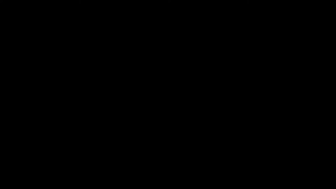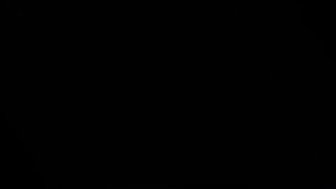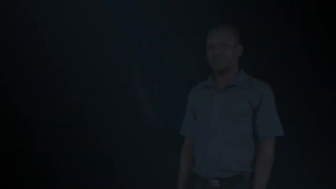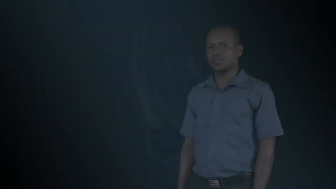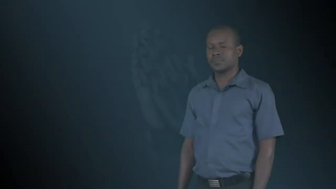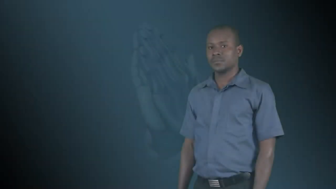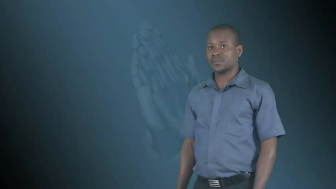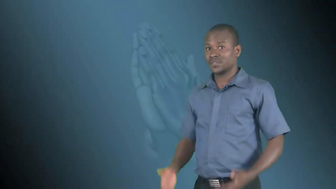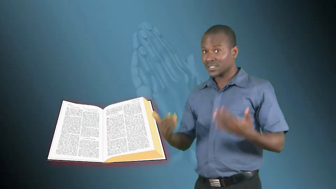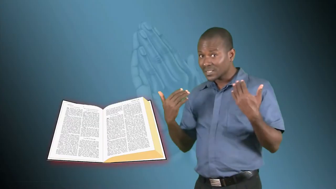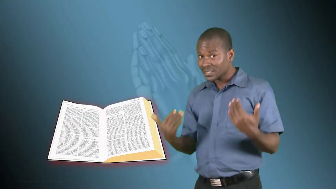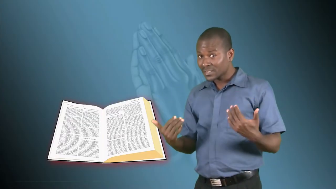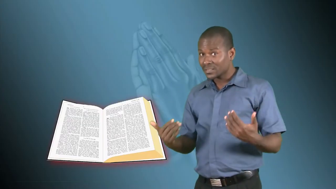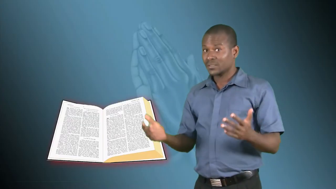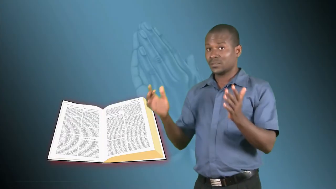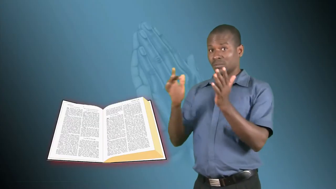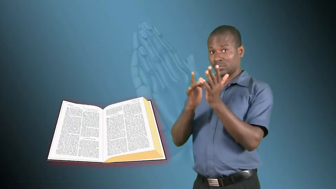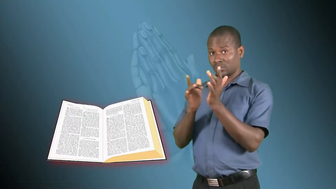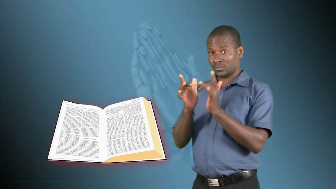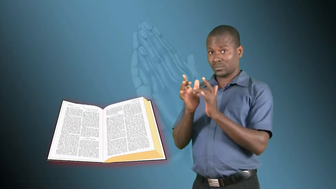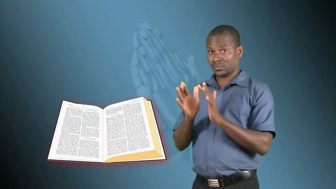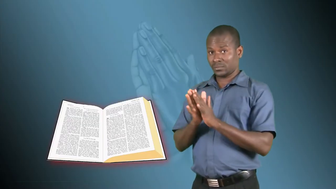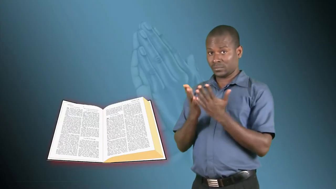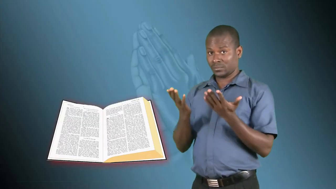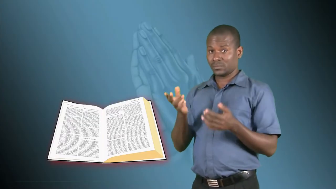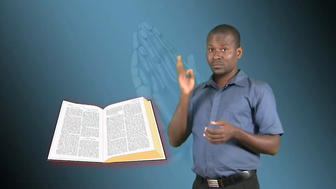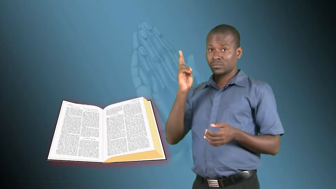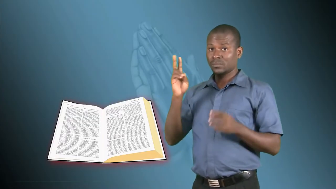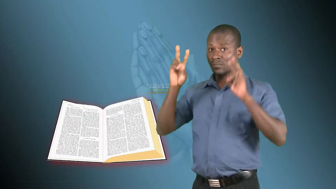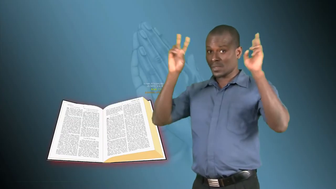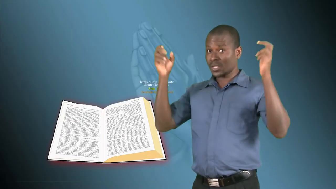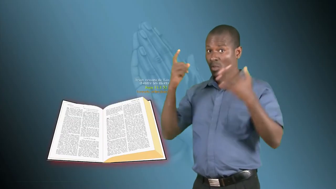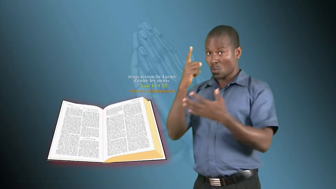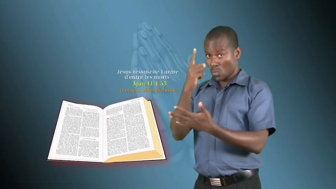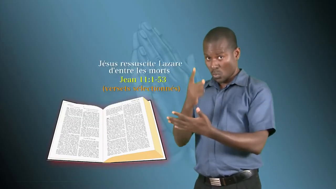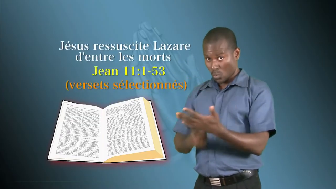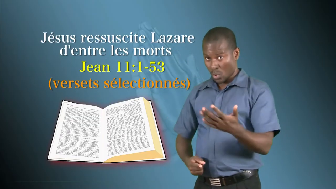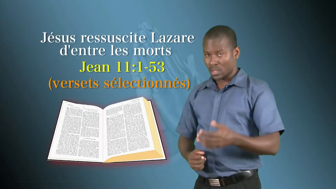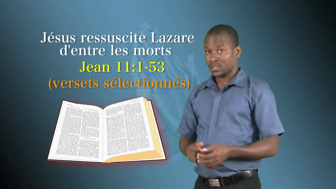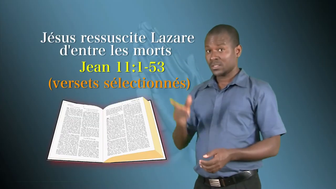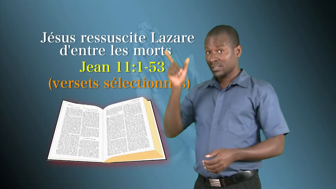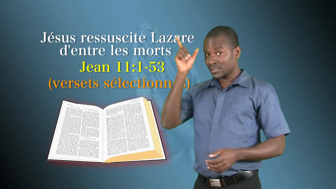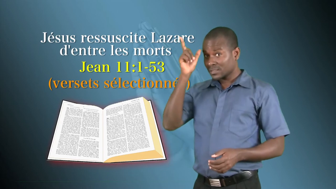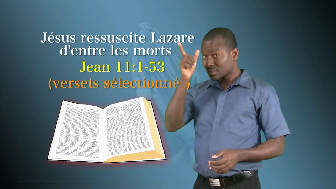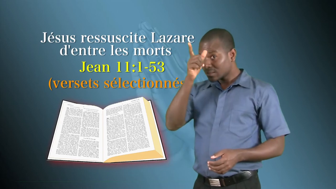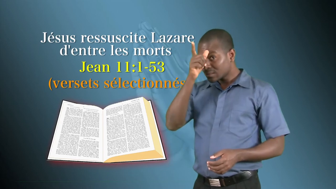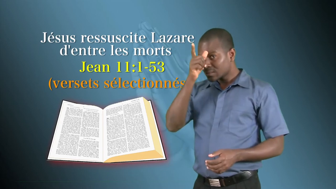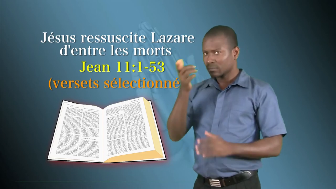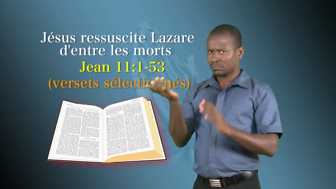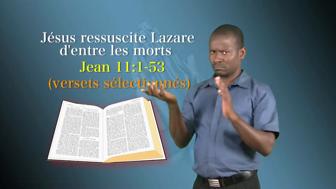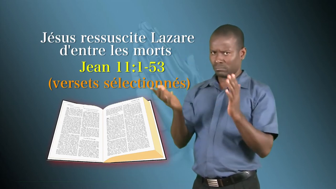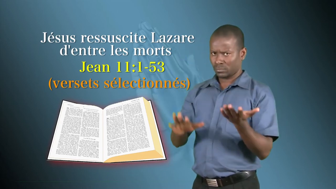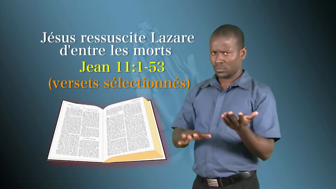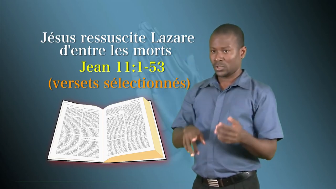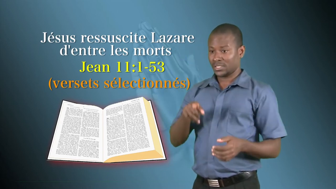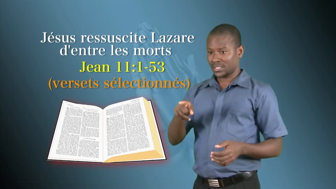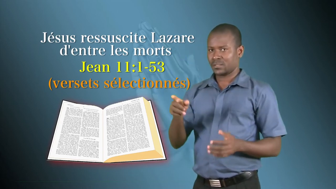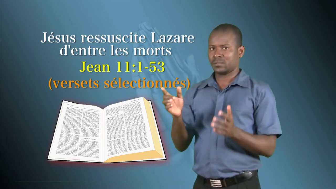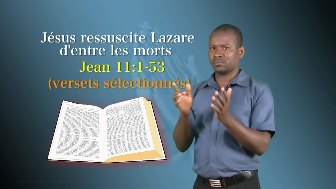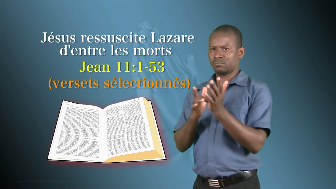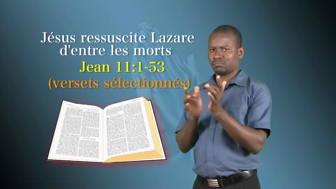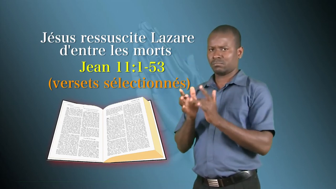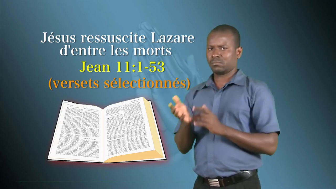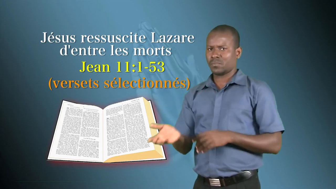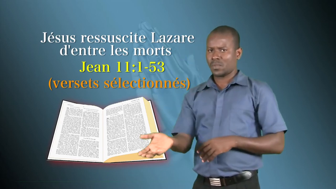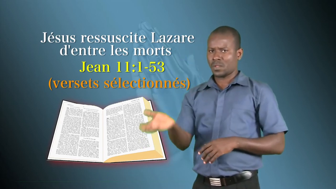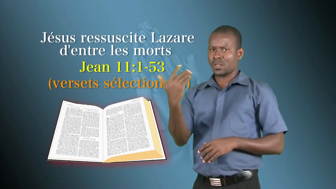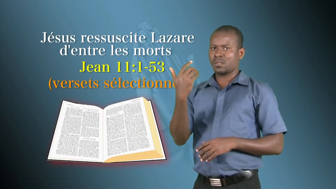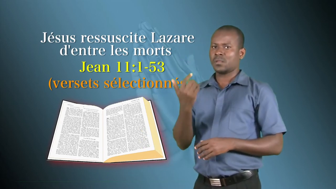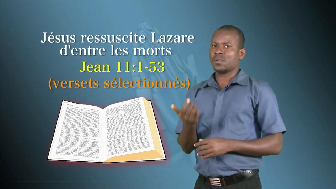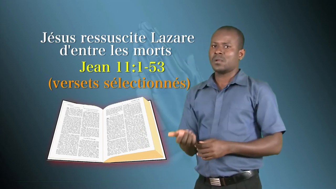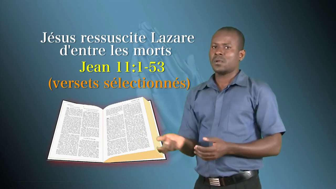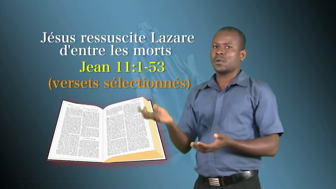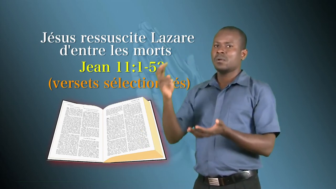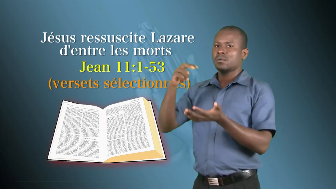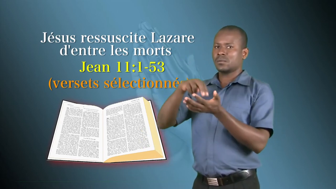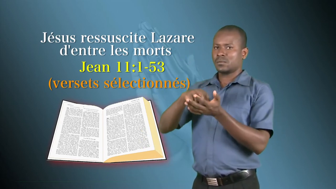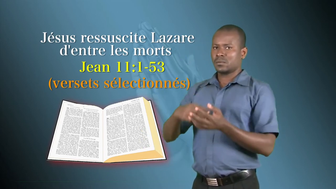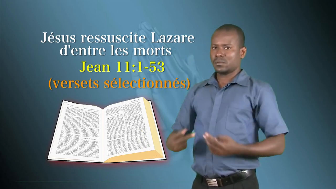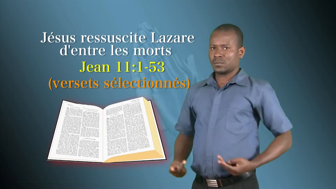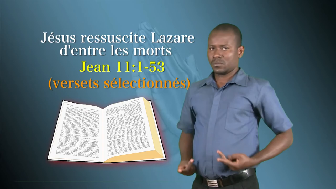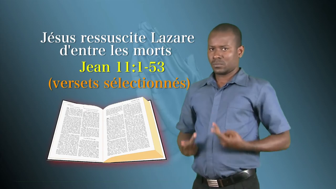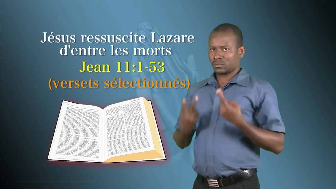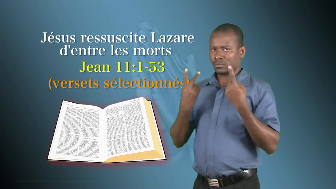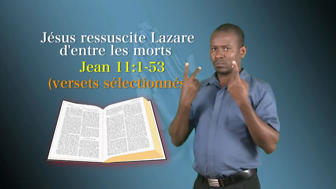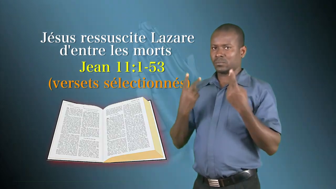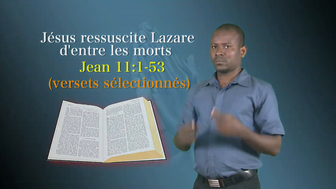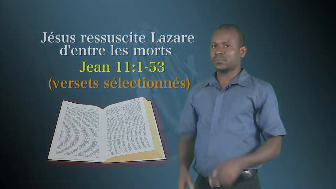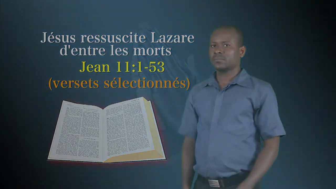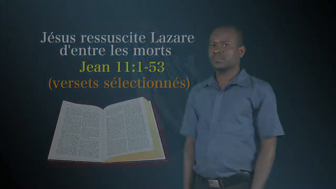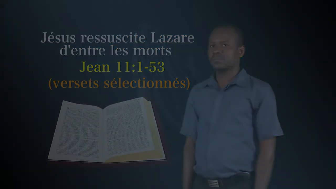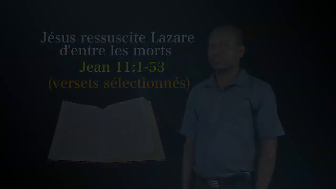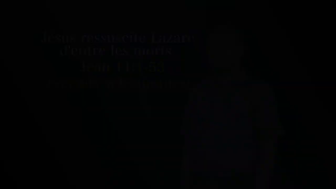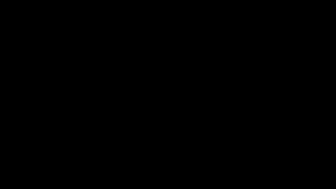Jésus ressuscite Lazare d'entre les morts